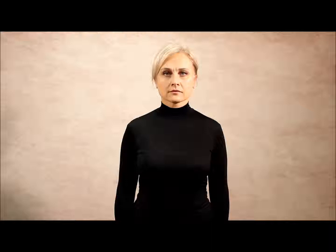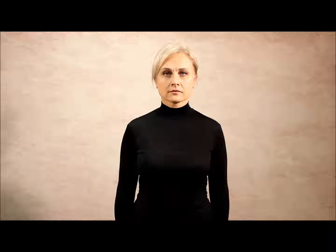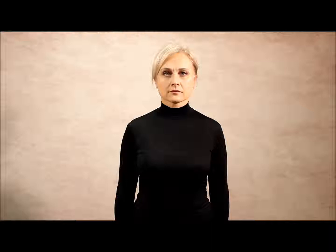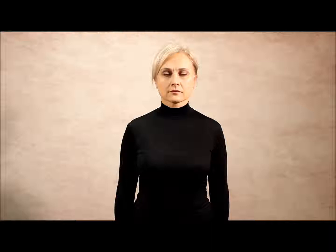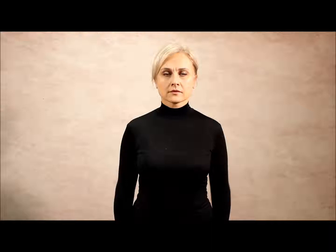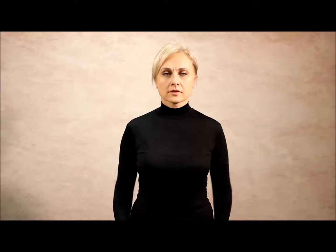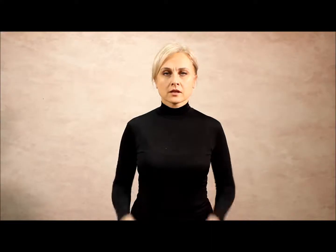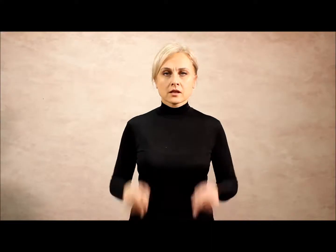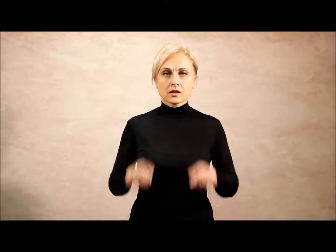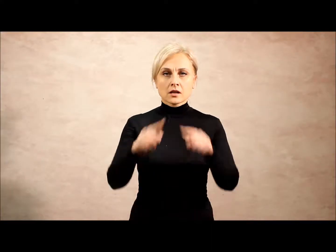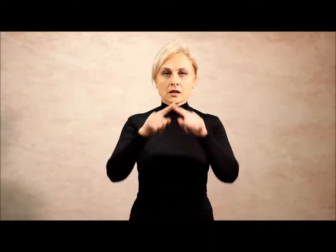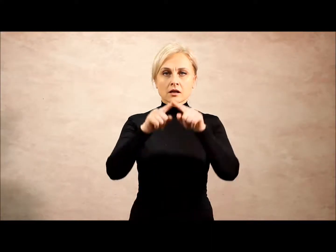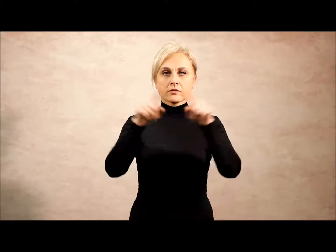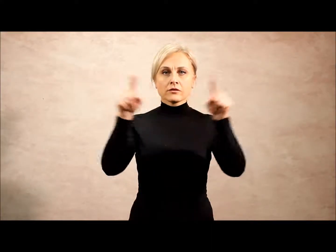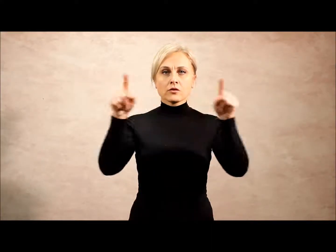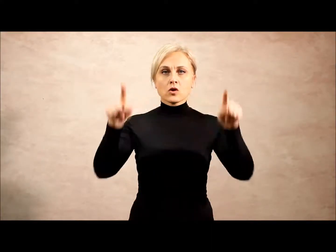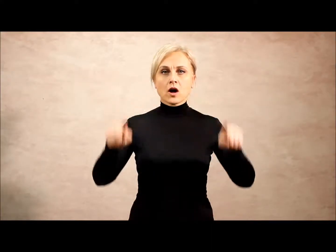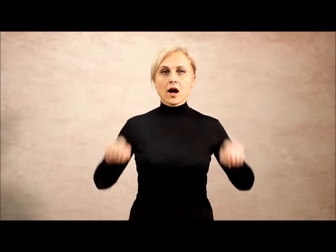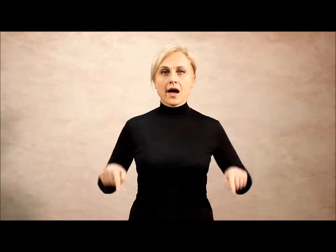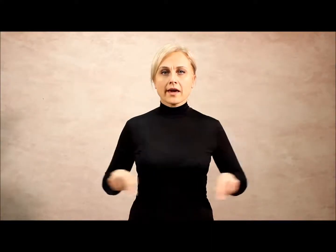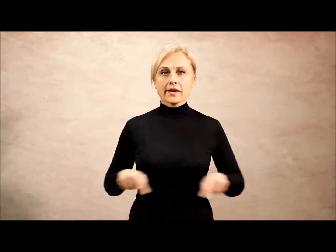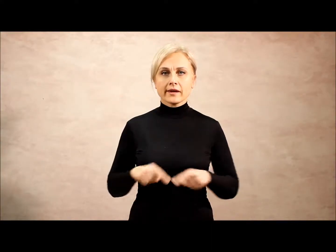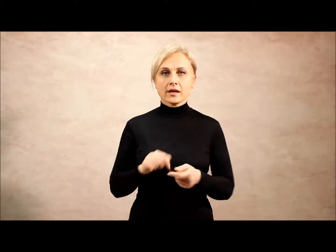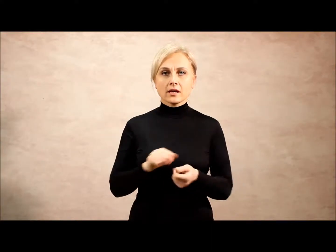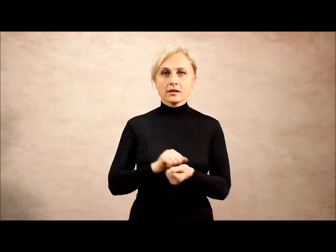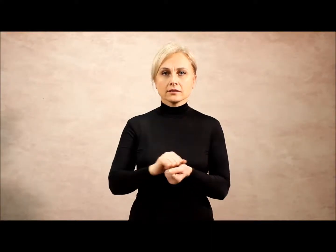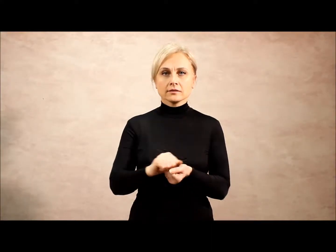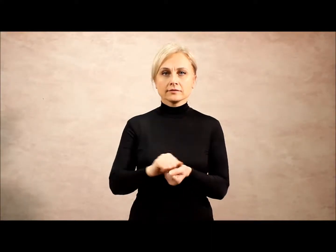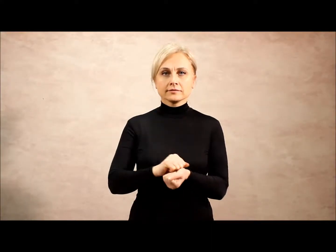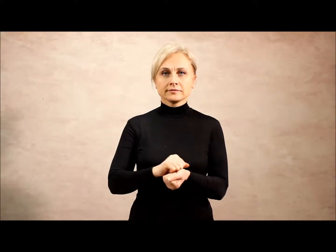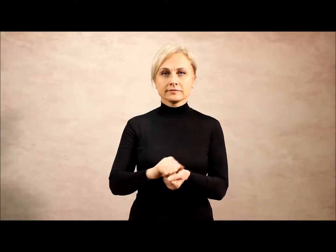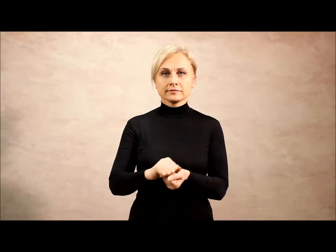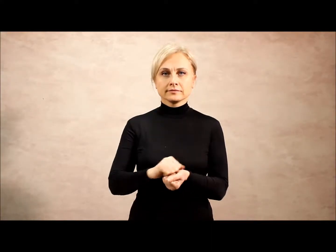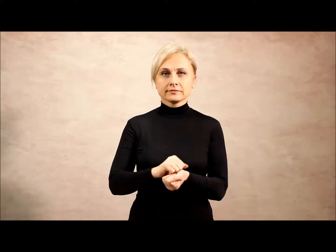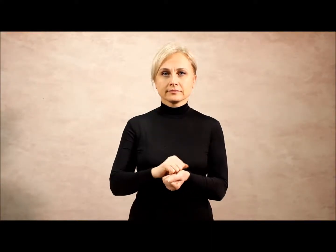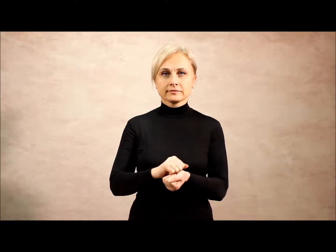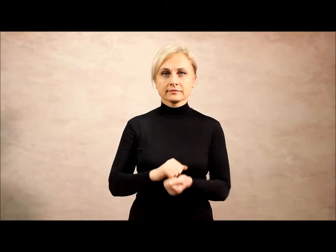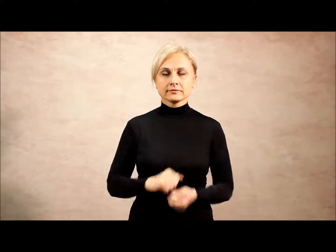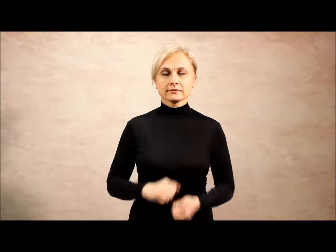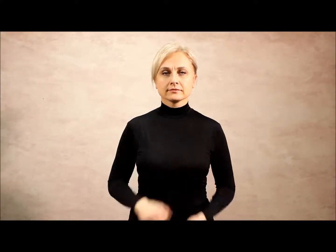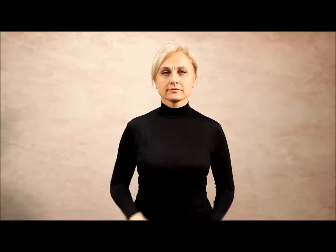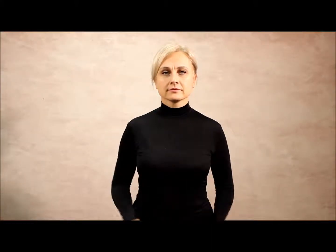Foaie